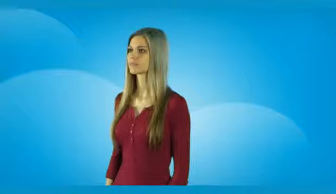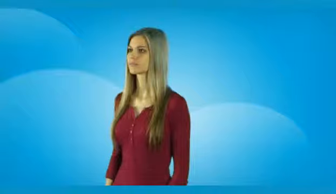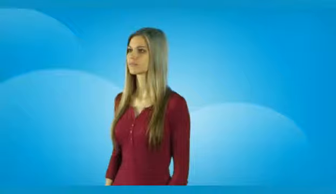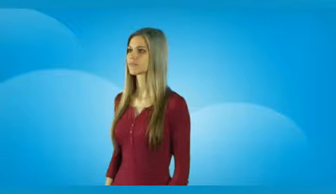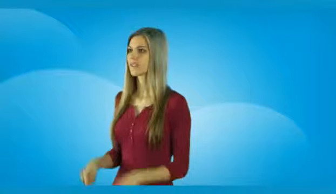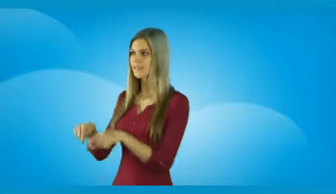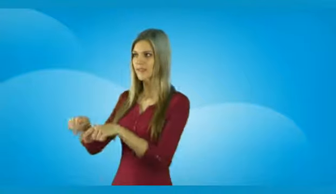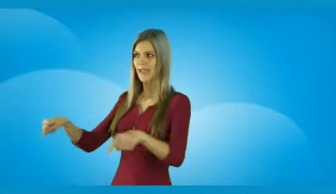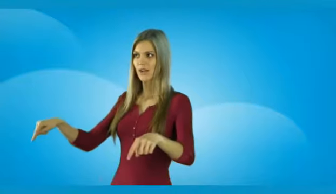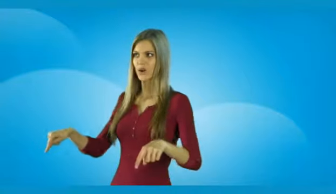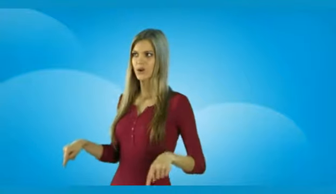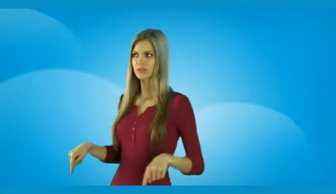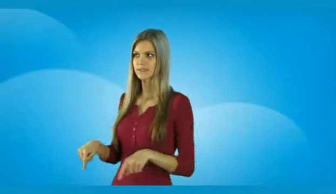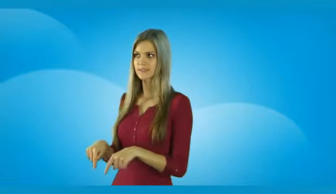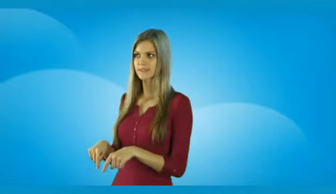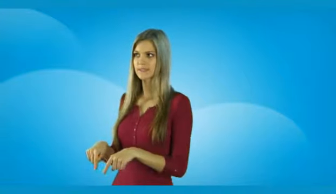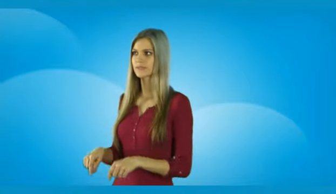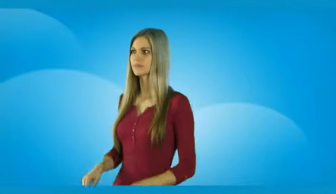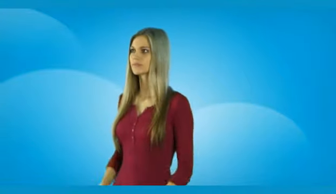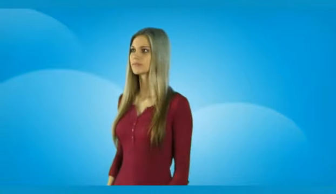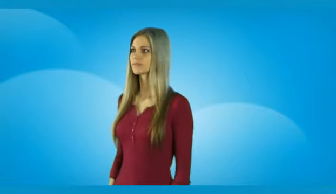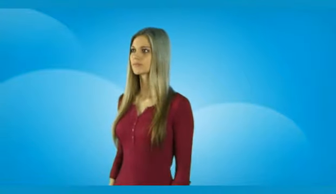Terasz